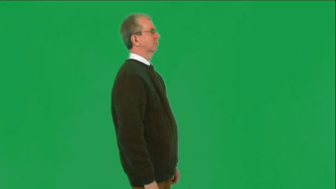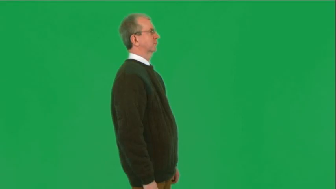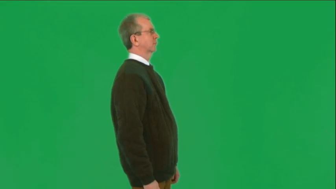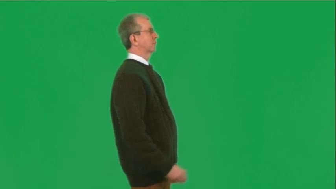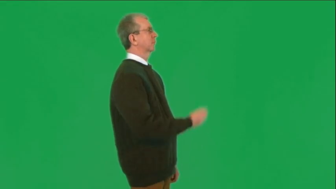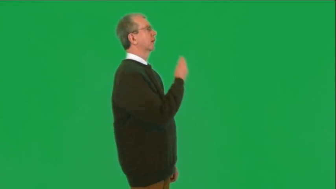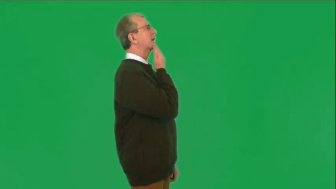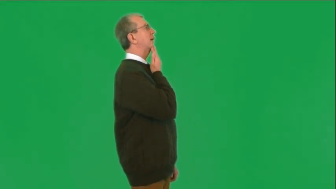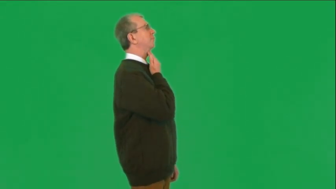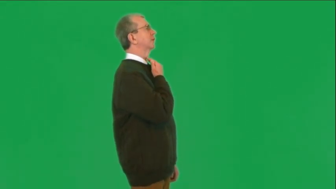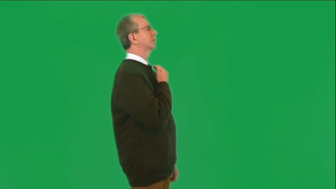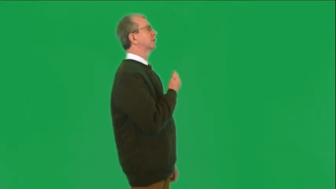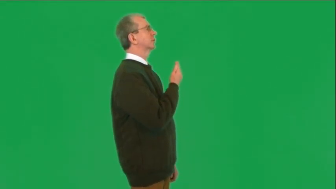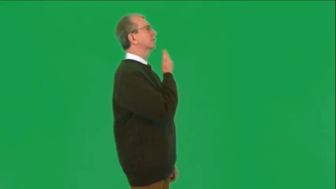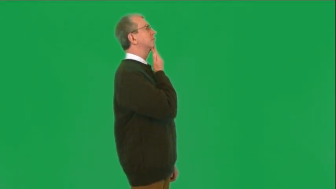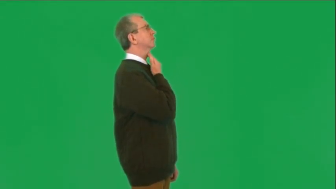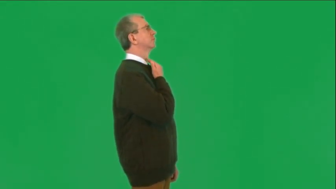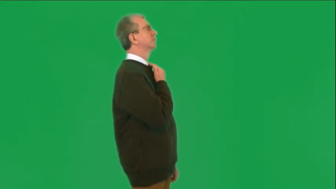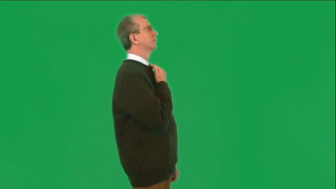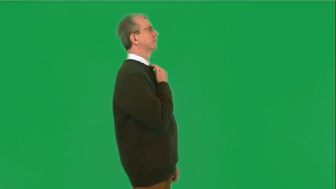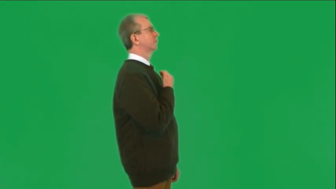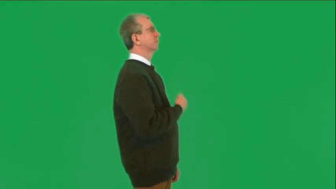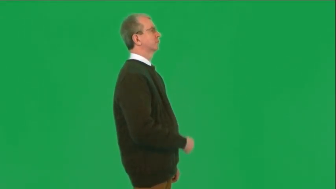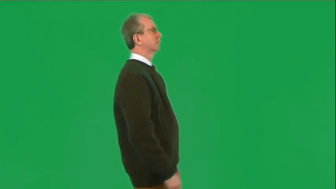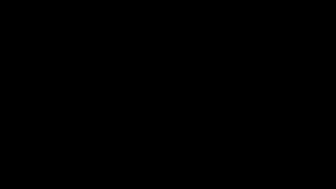apetyt